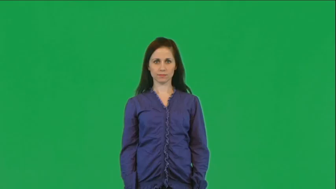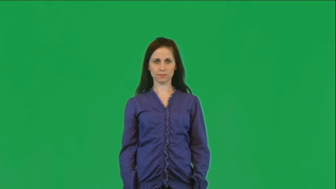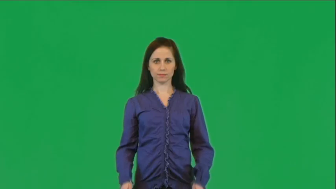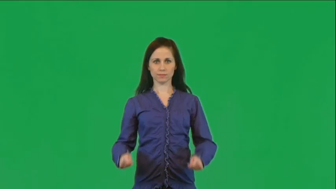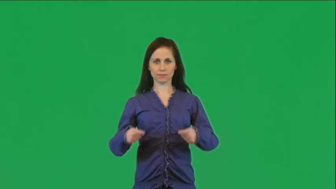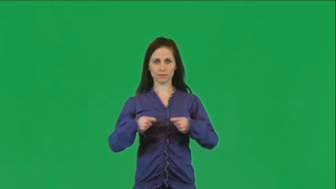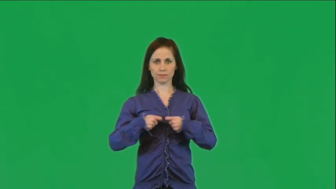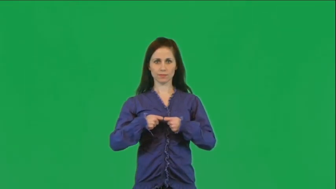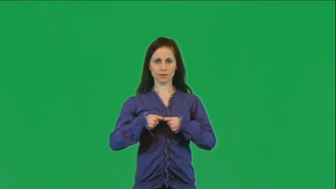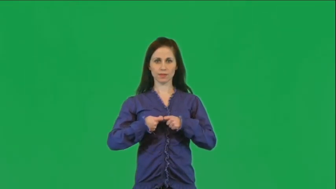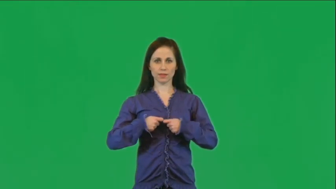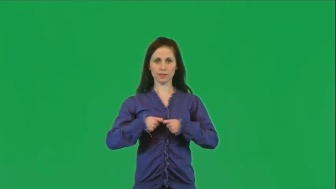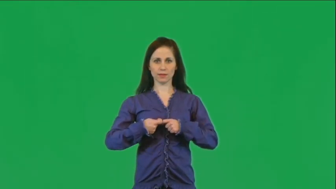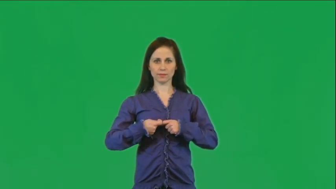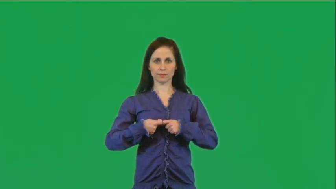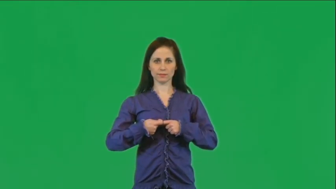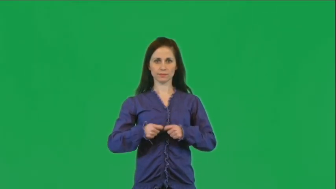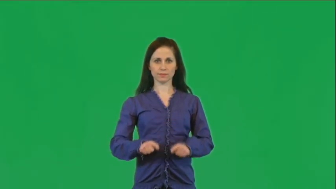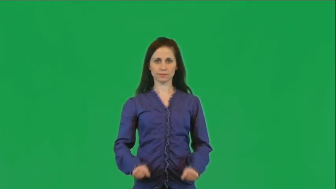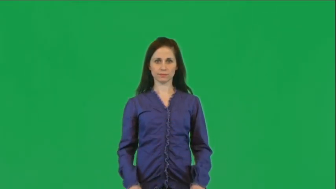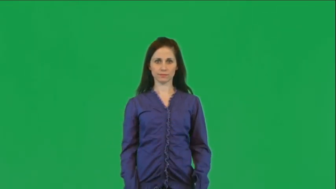kreda